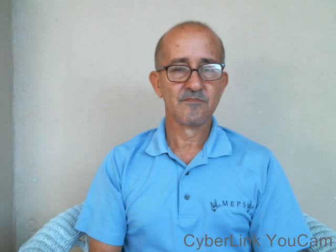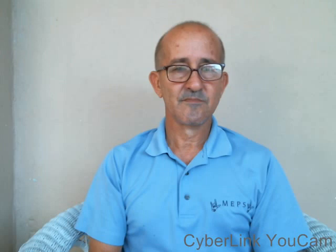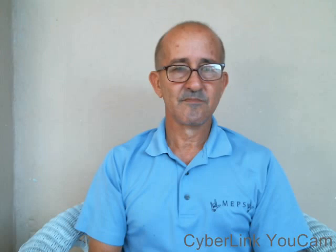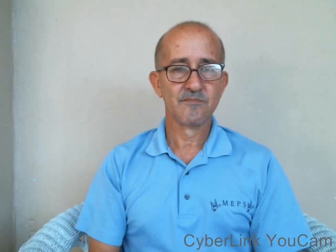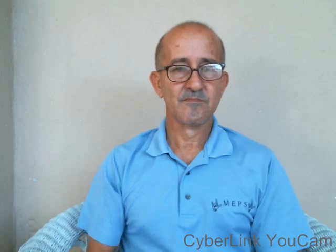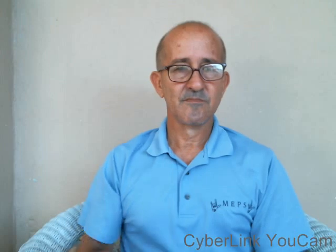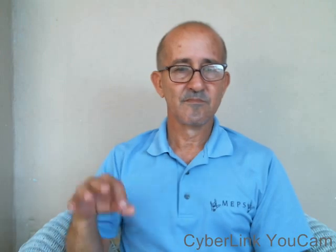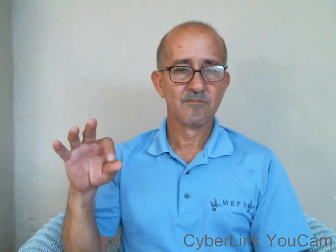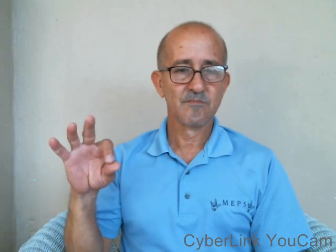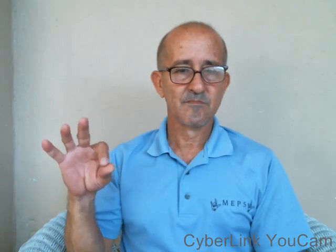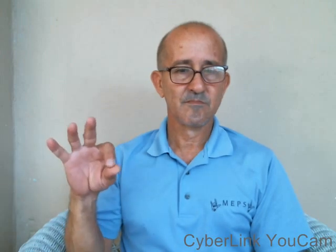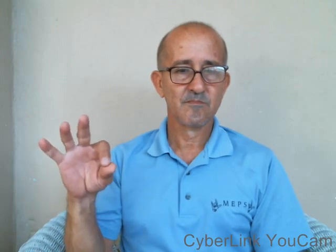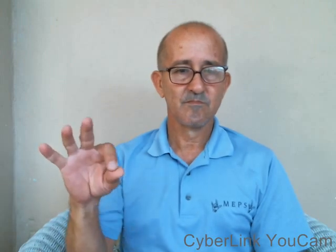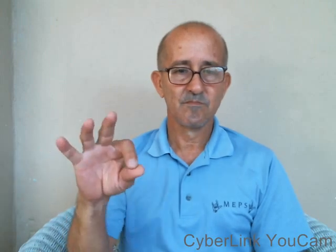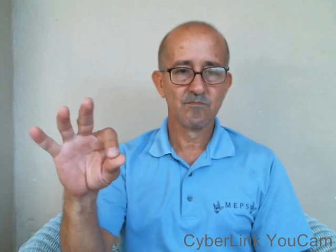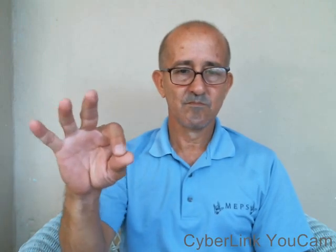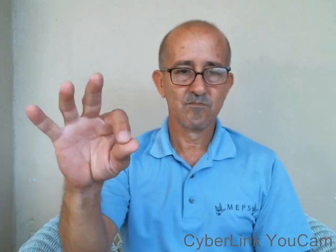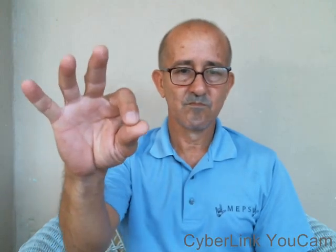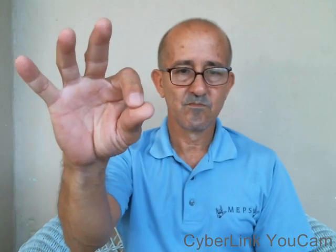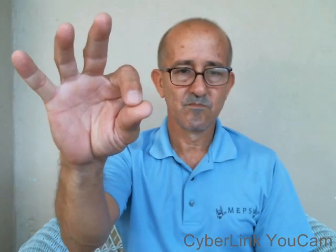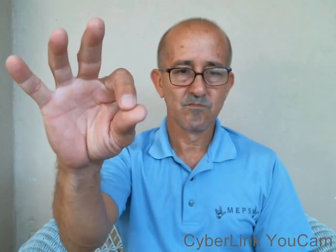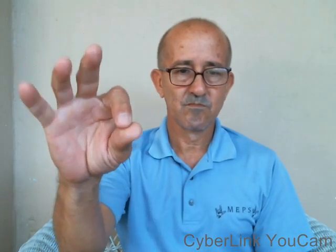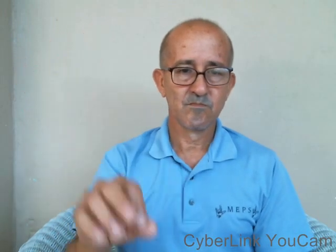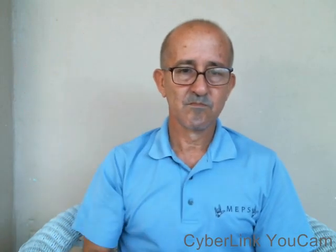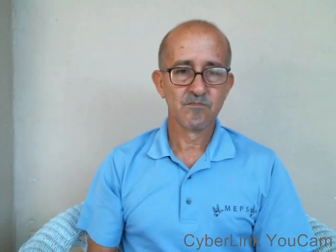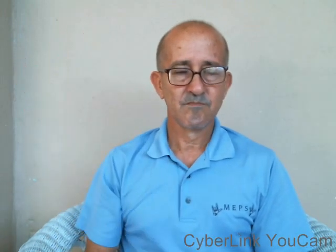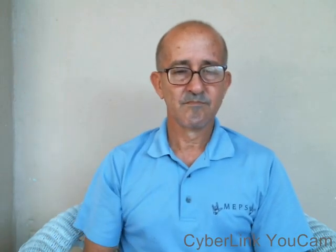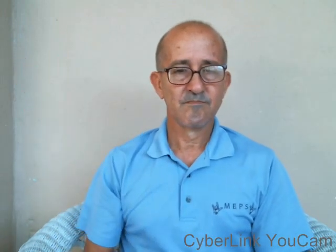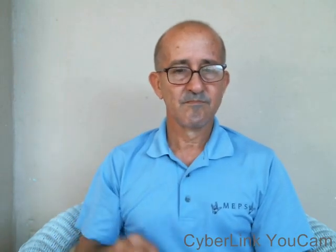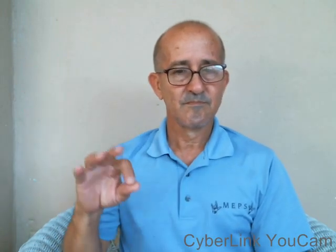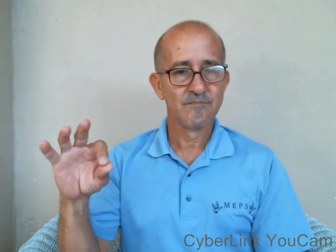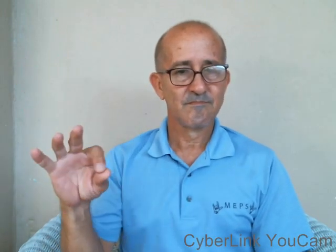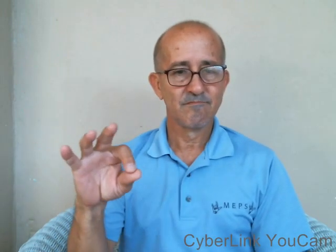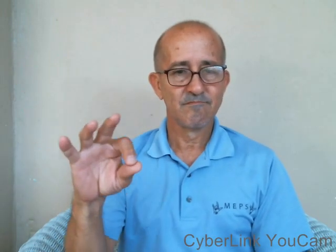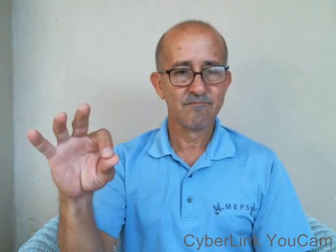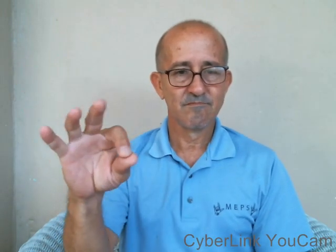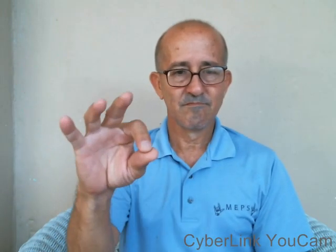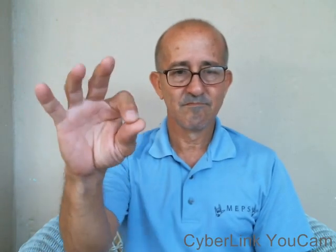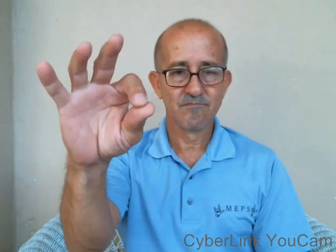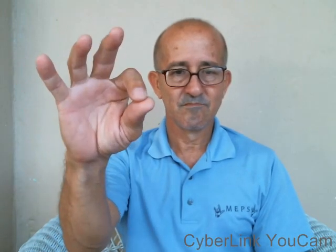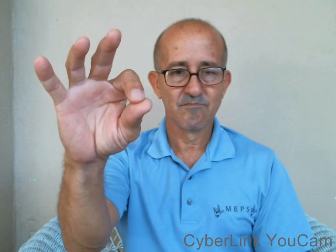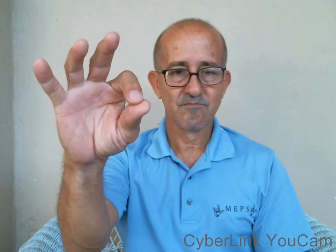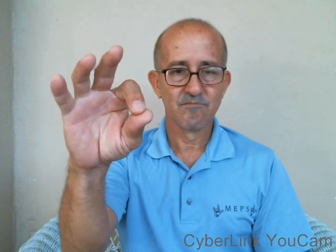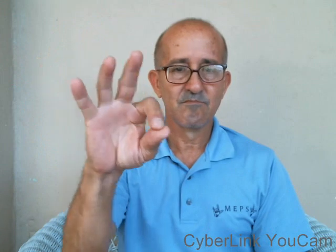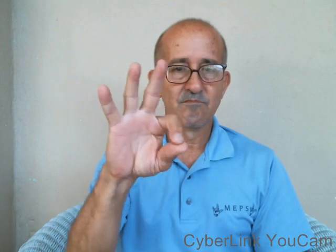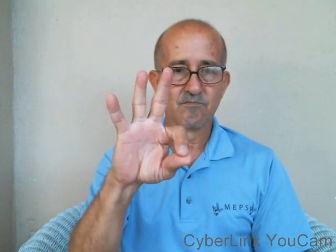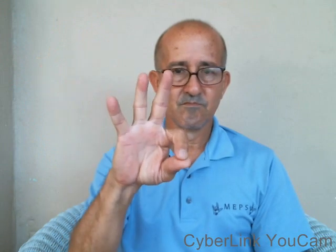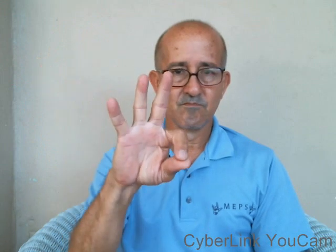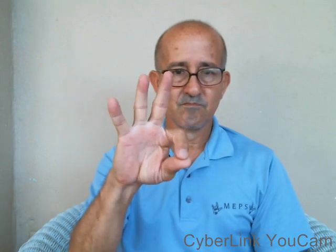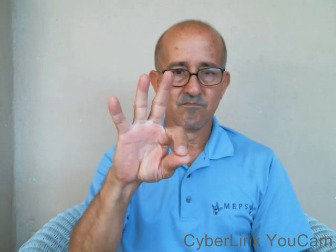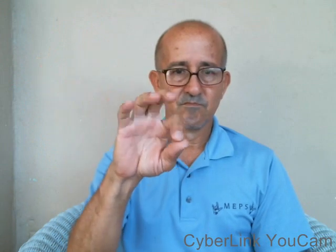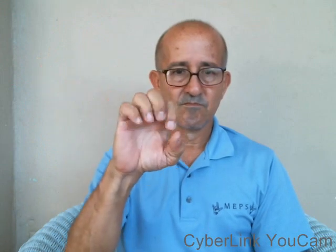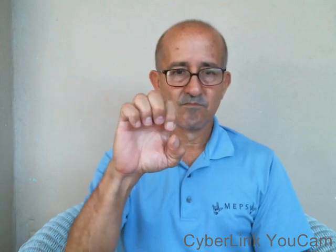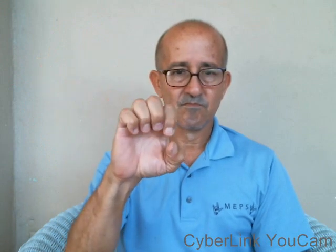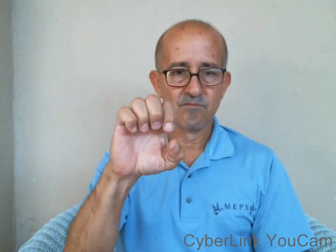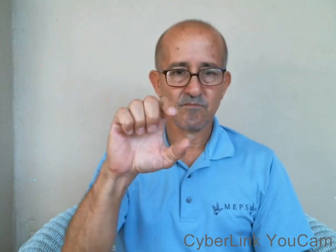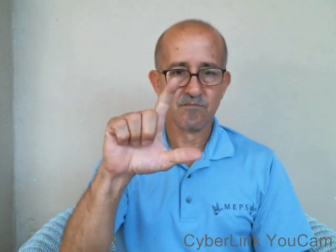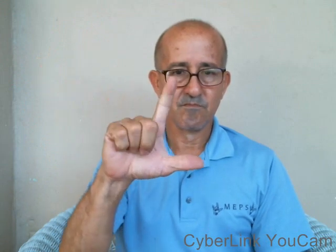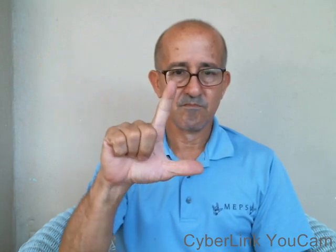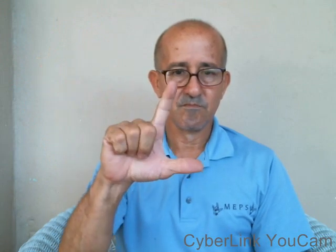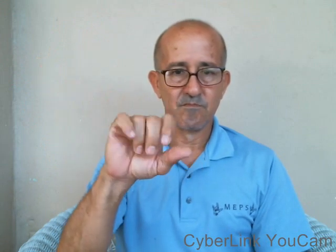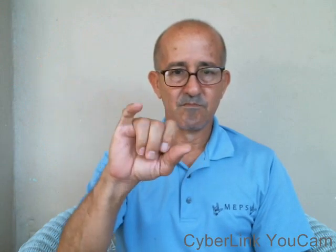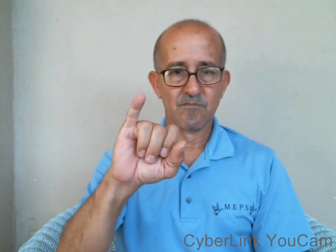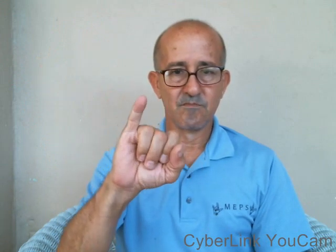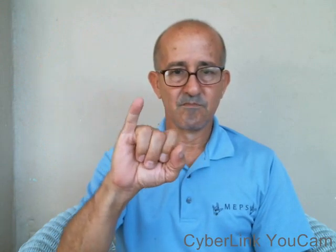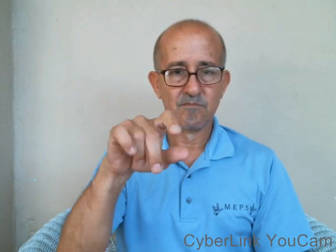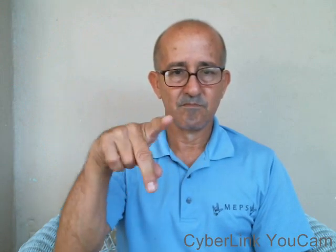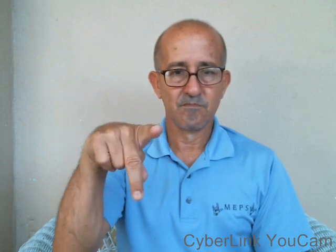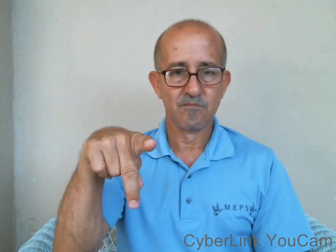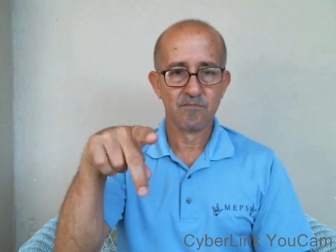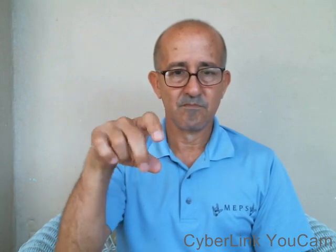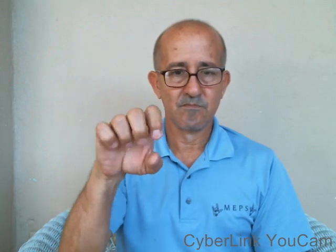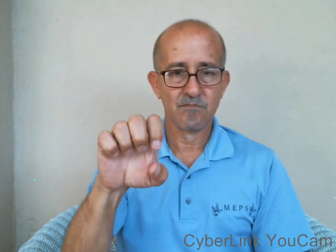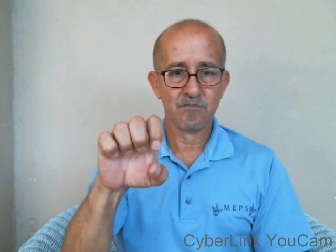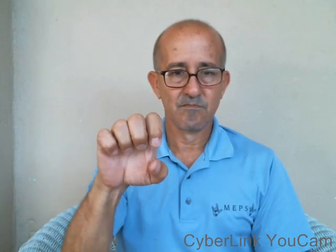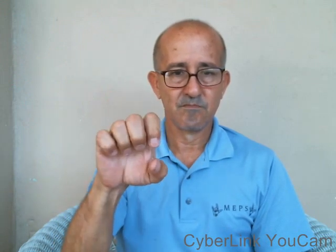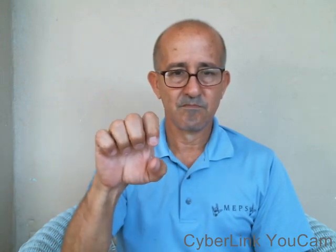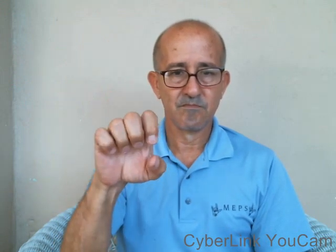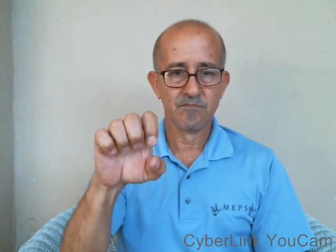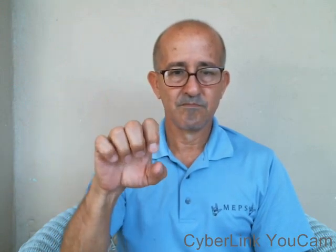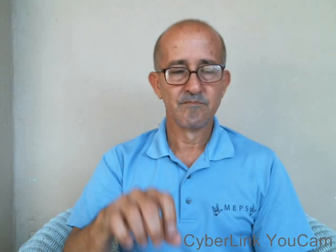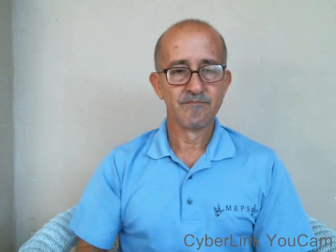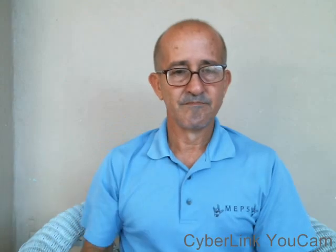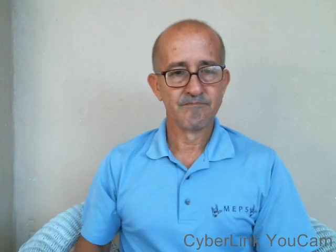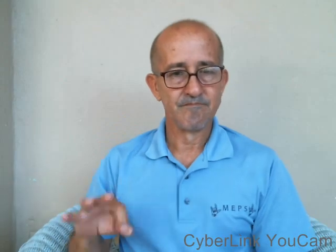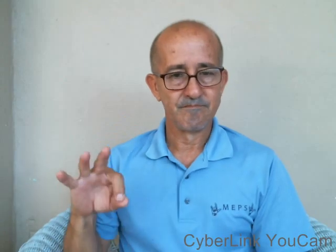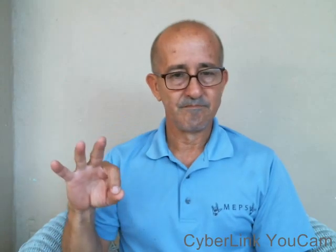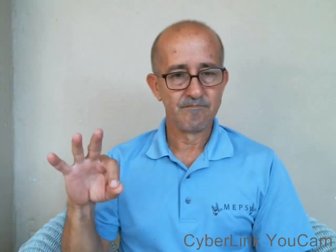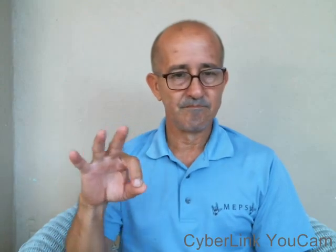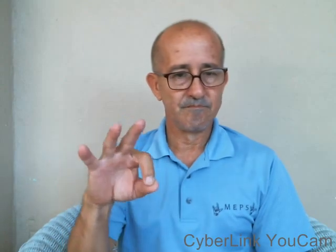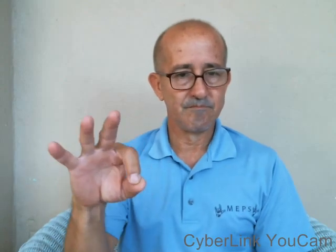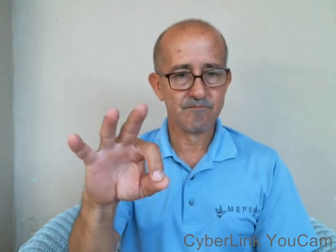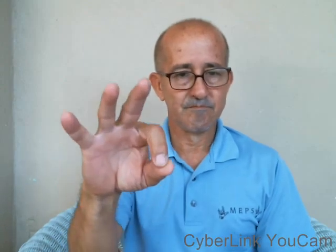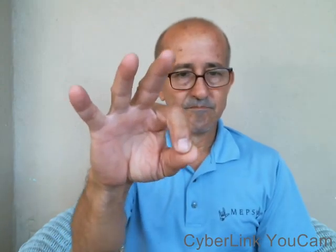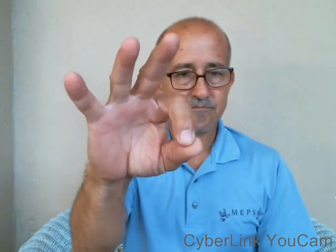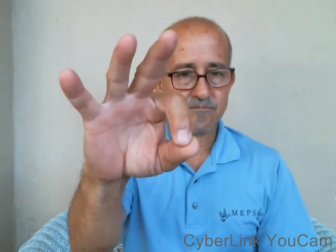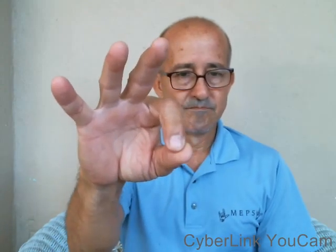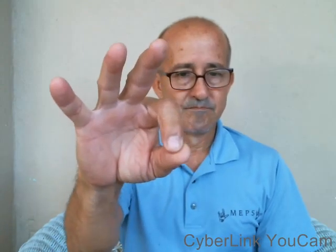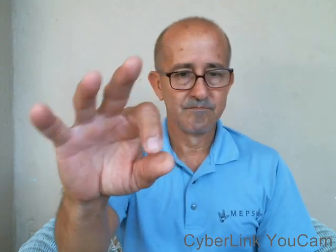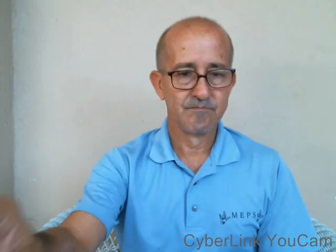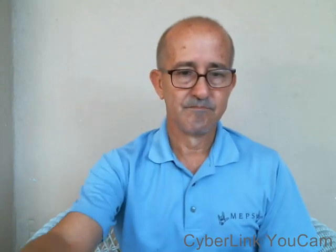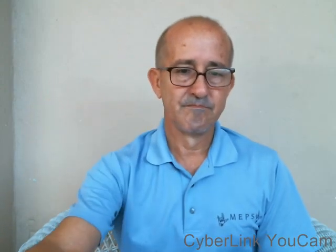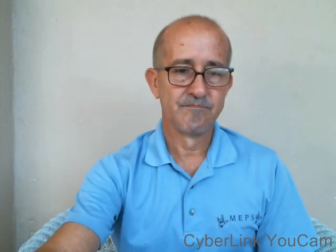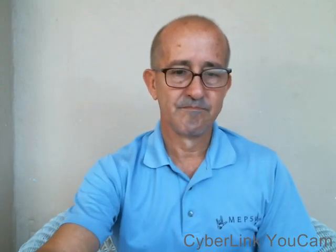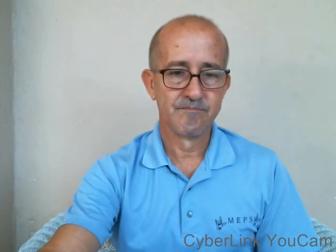Felipe